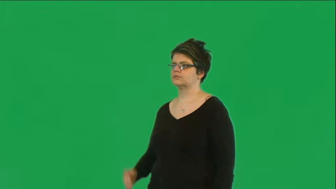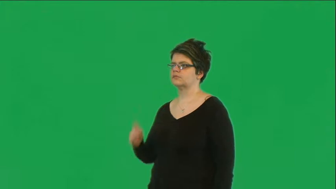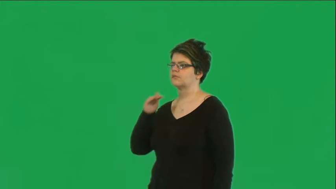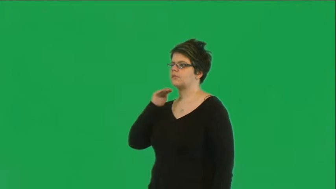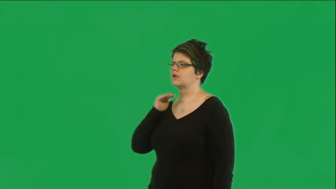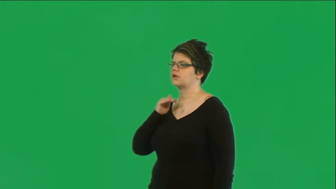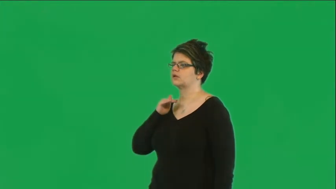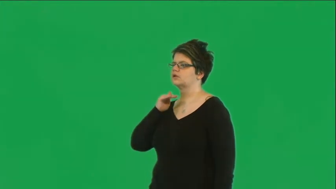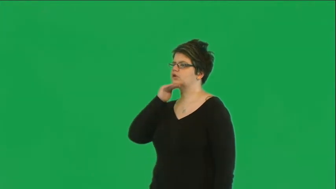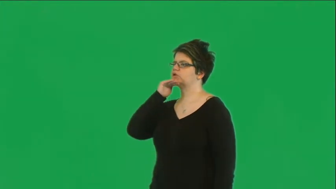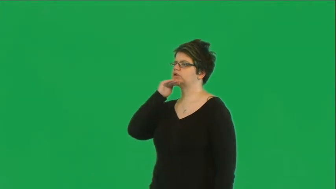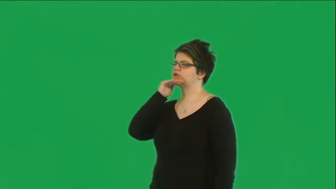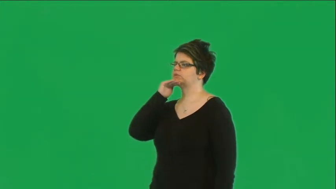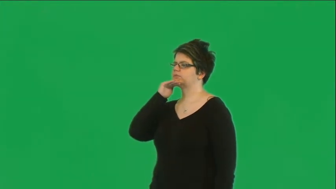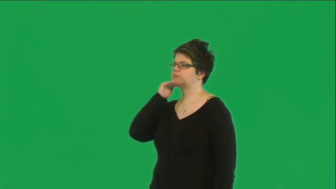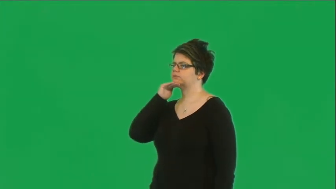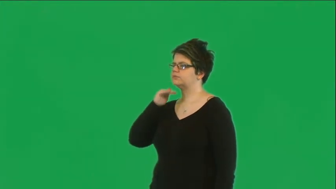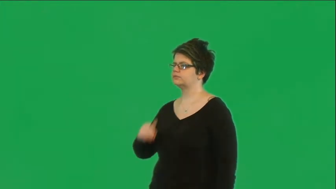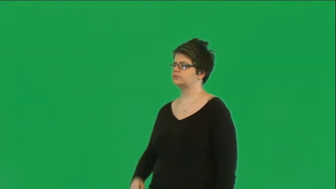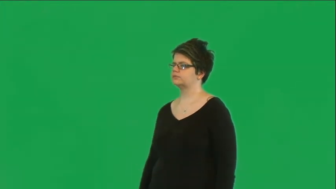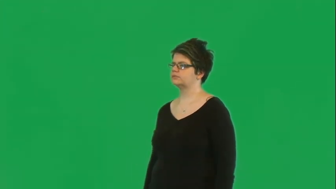dosyć